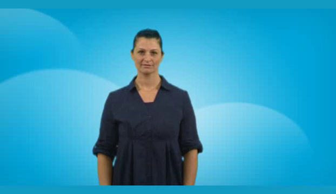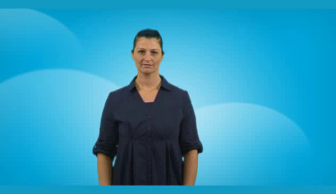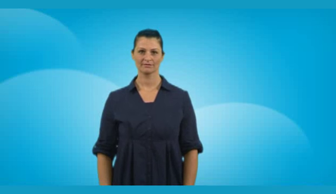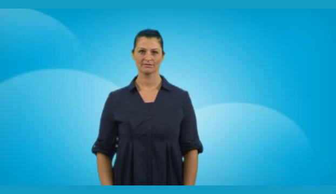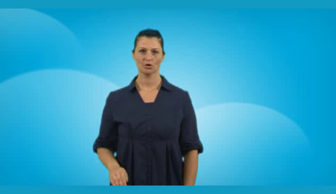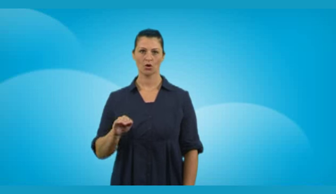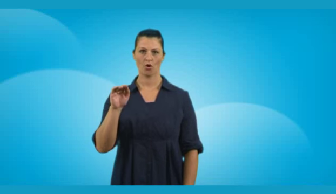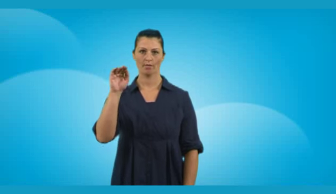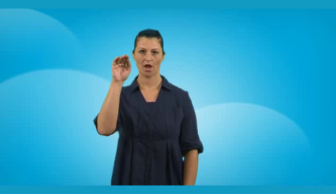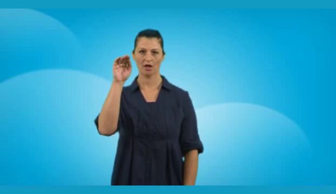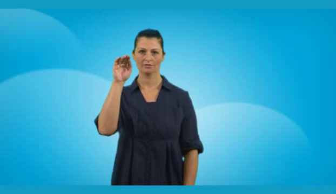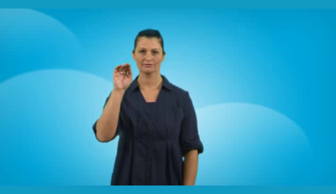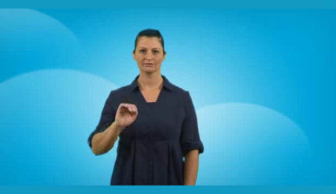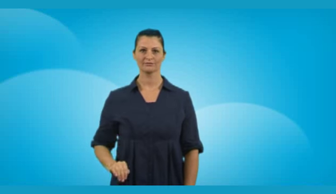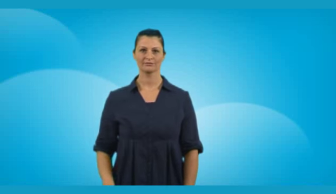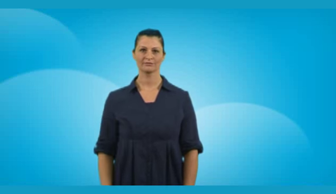Kobra